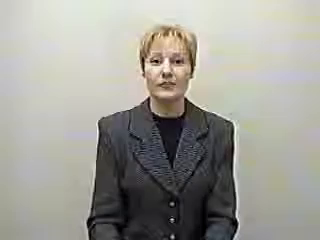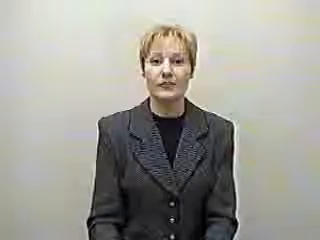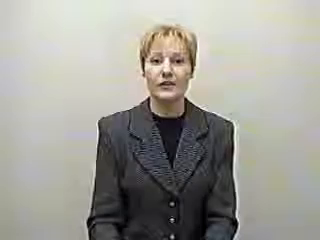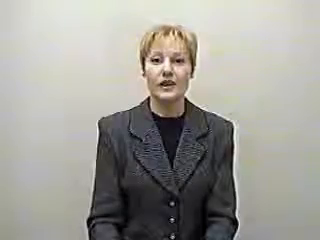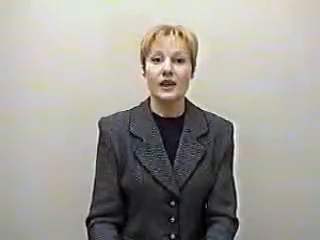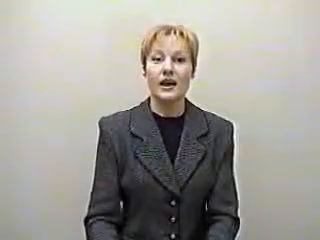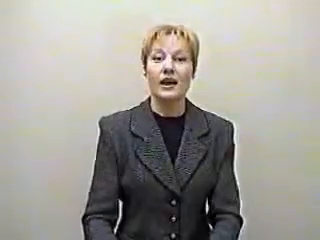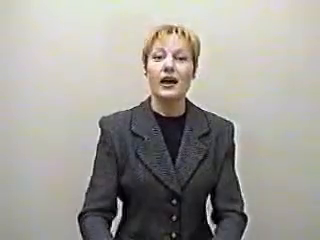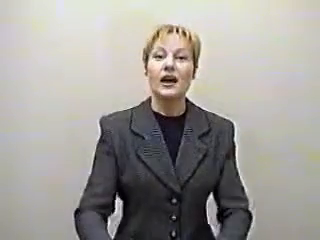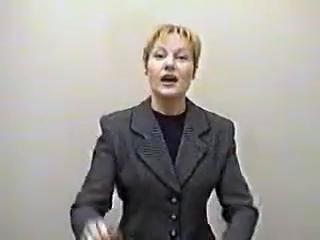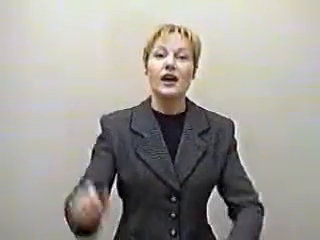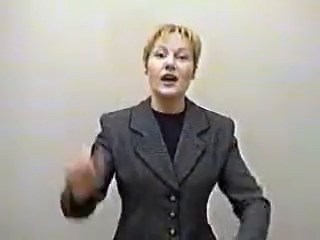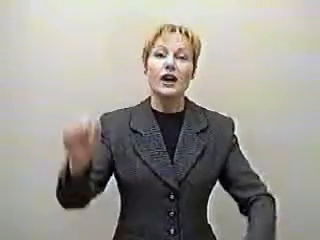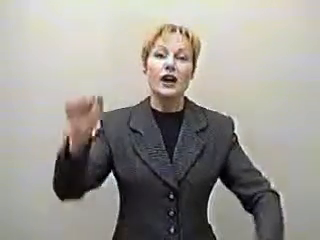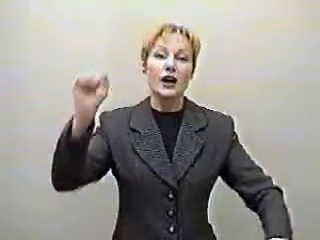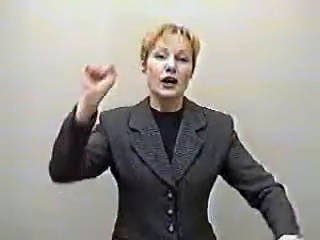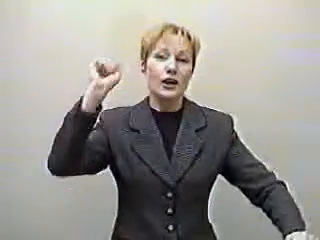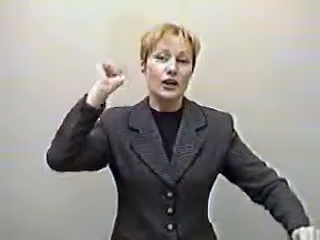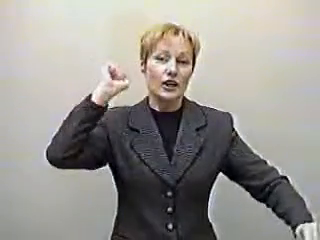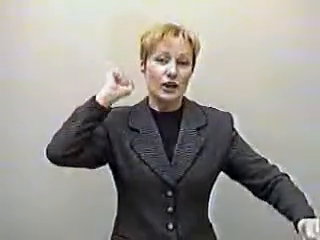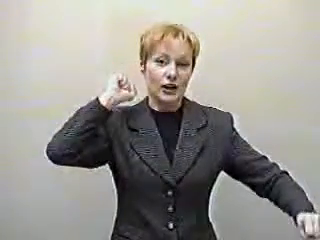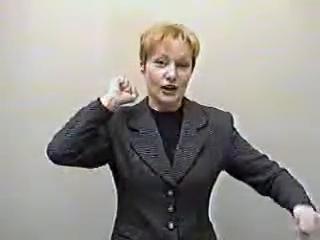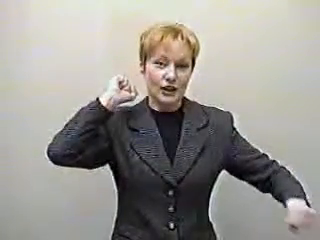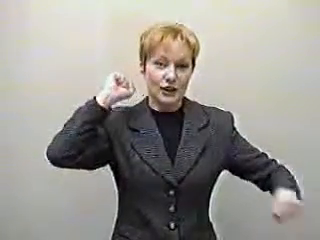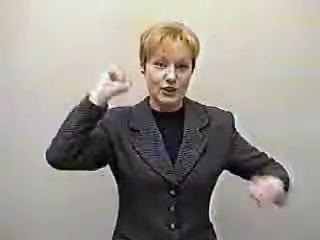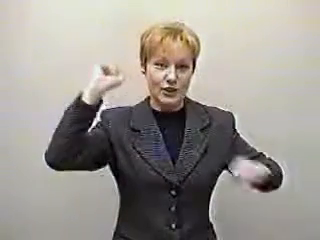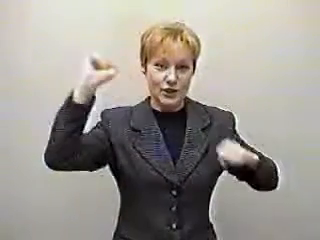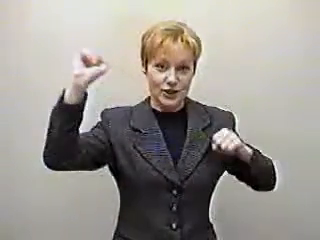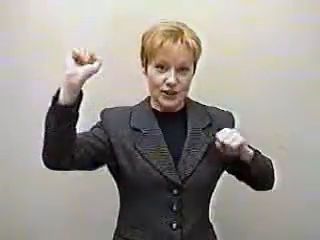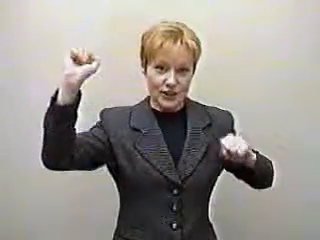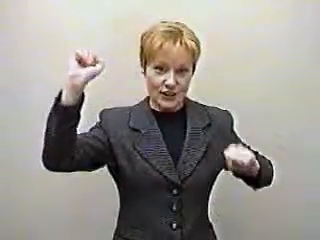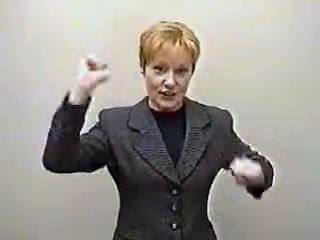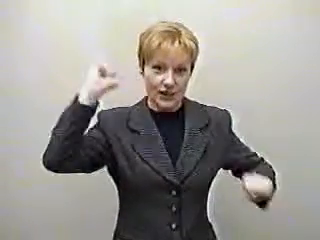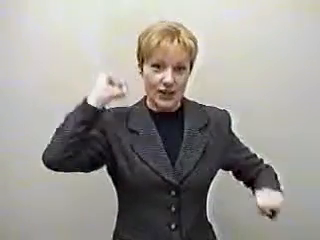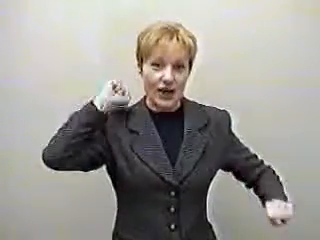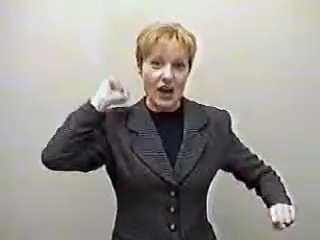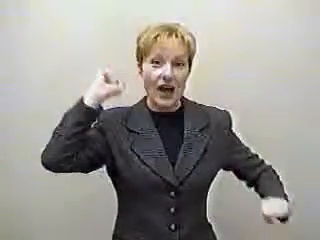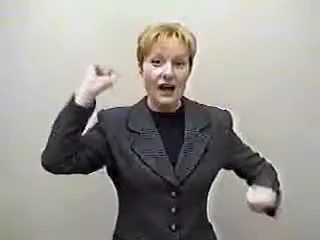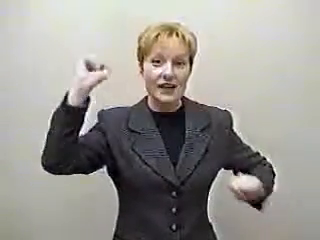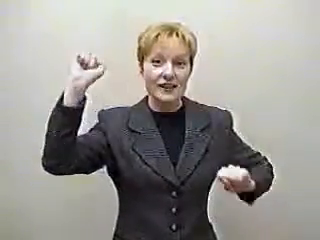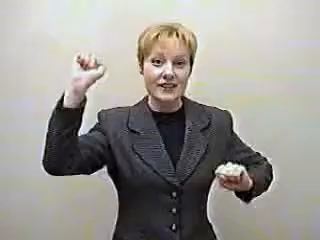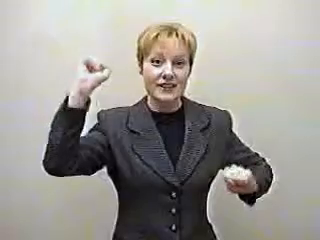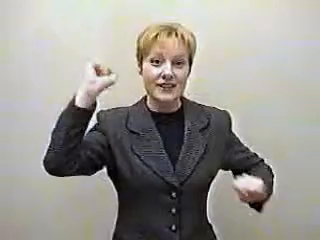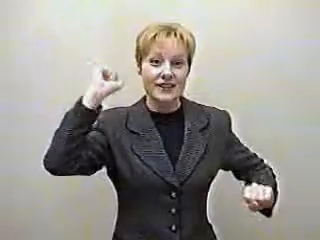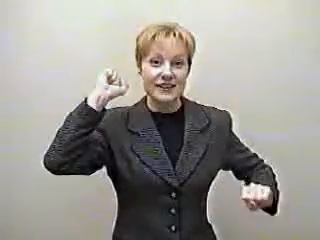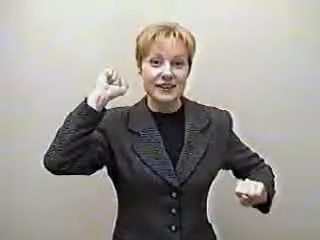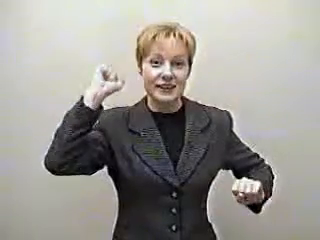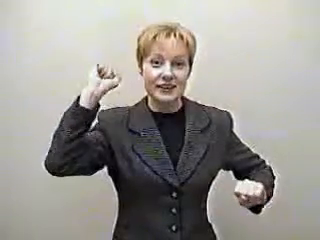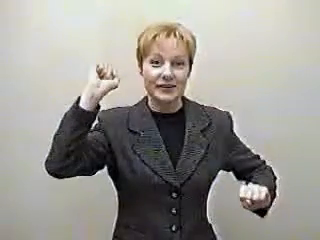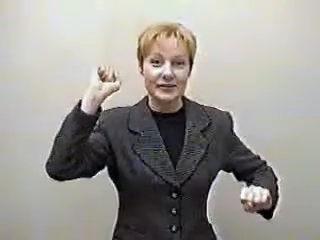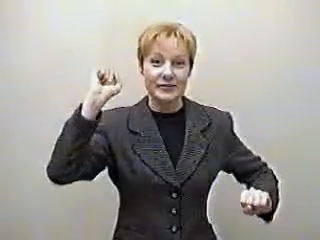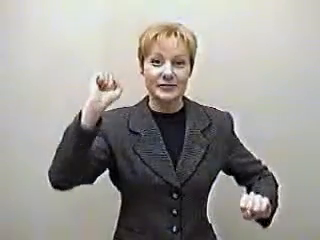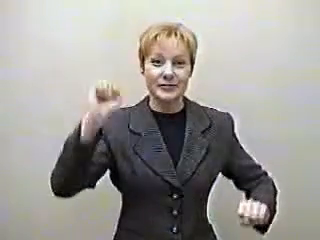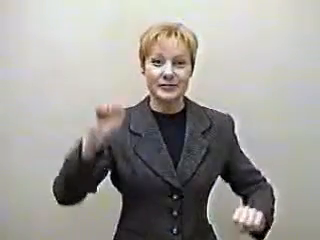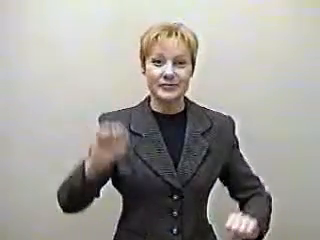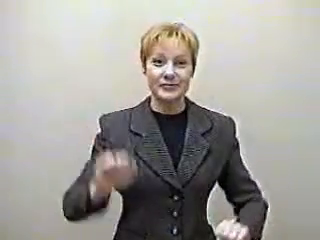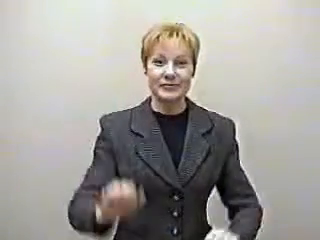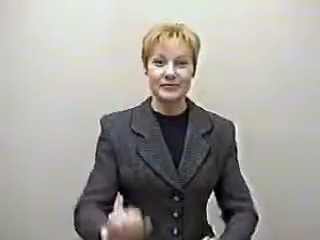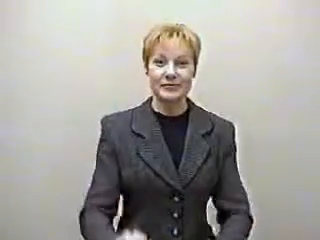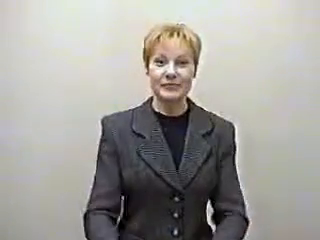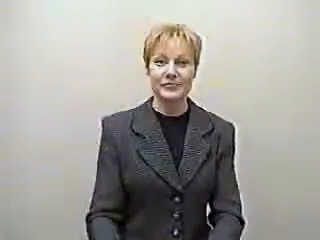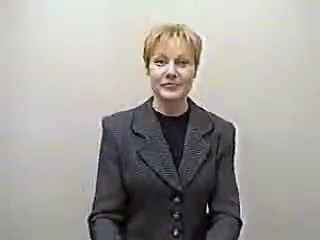растираться